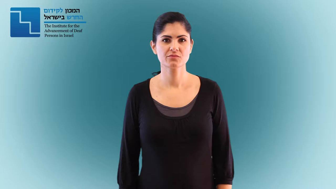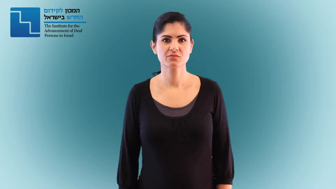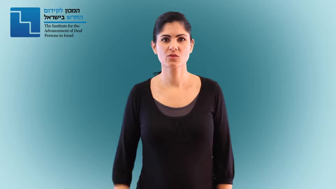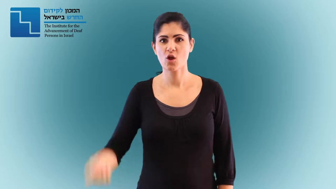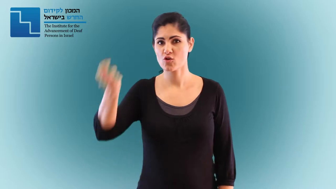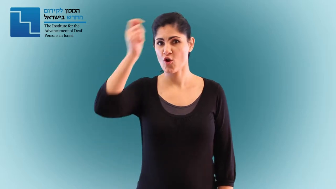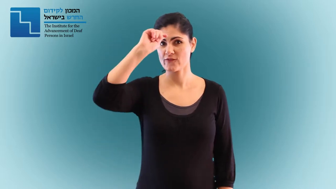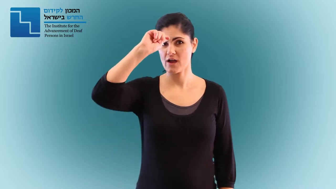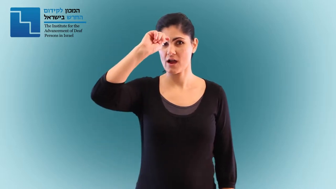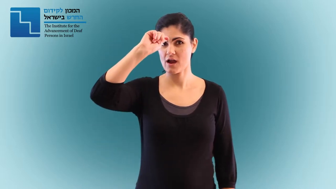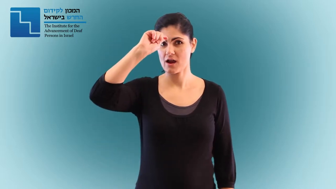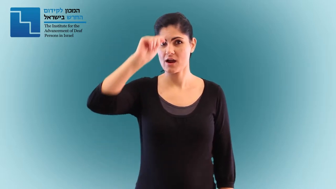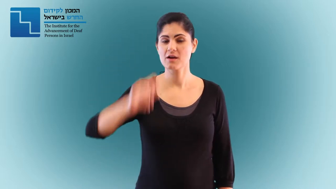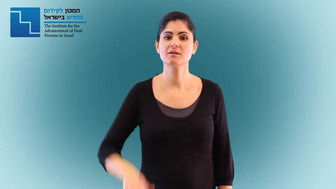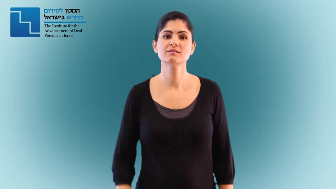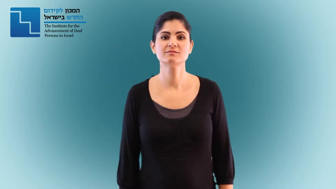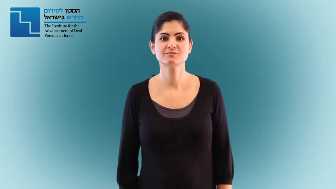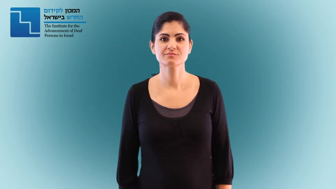כובע